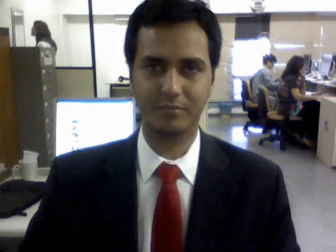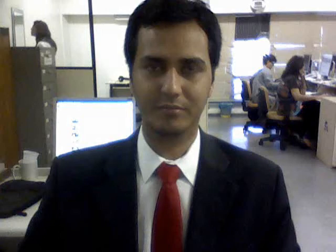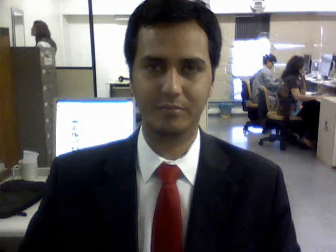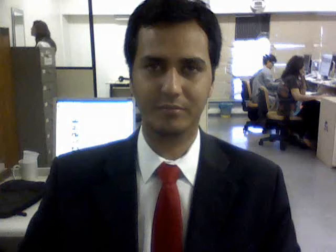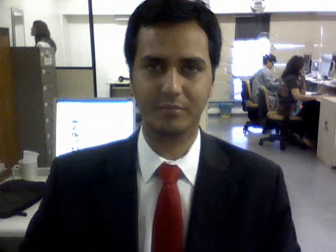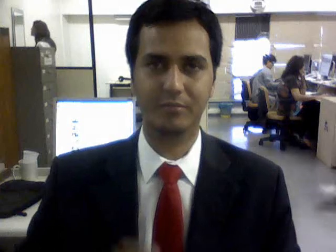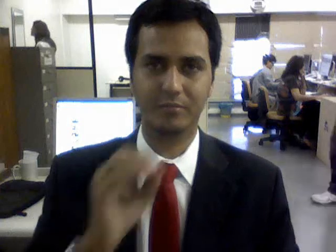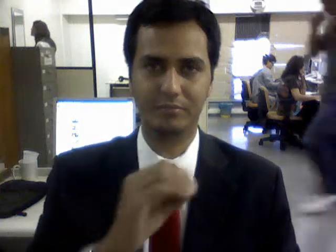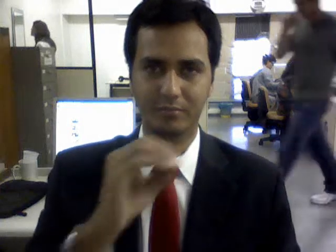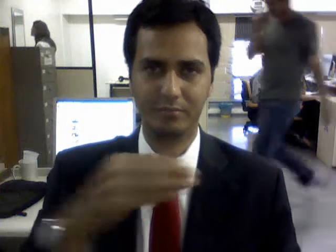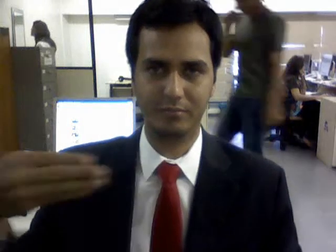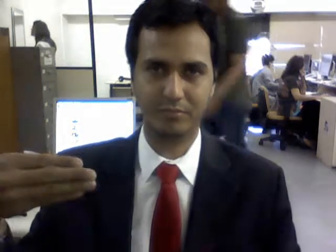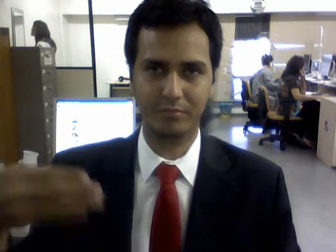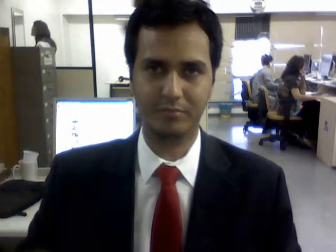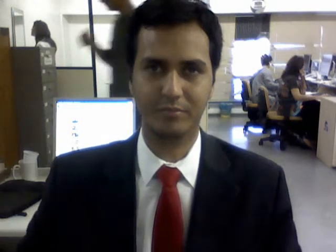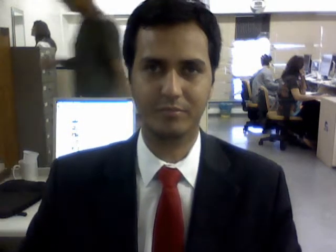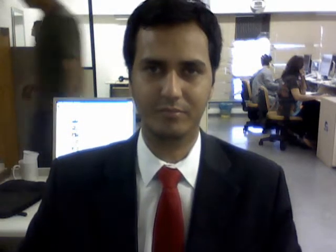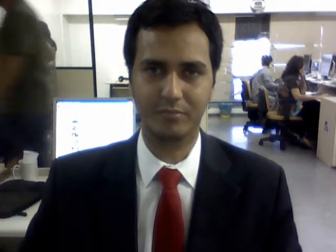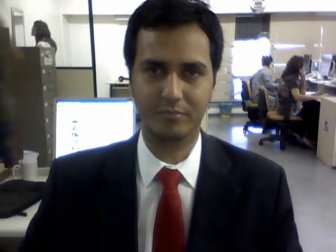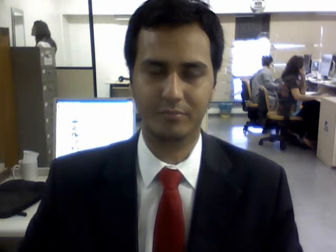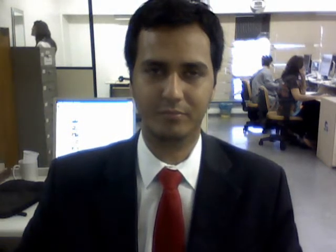Barack Obama